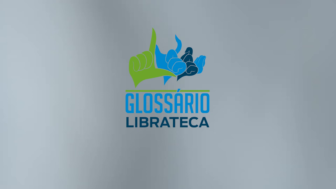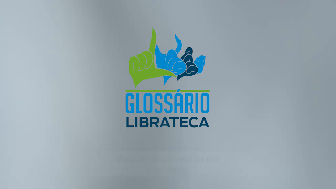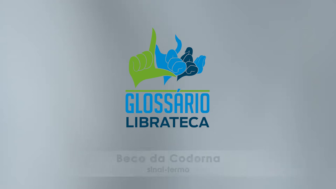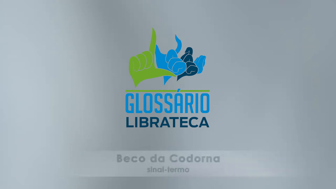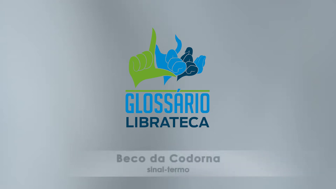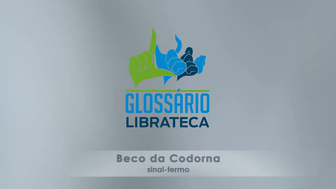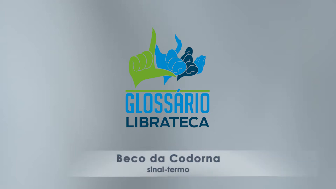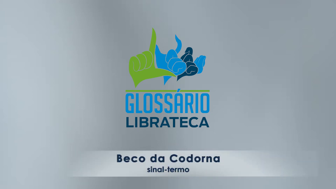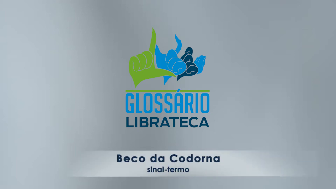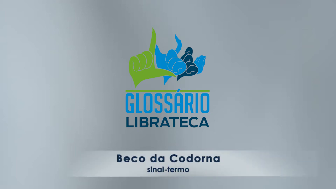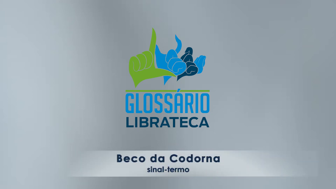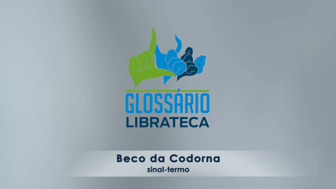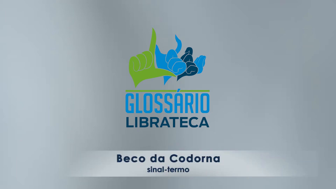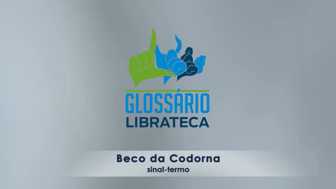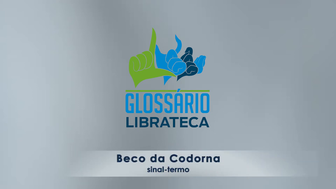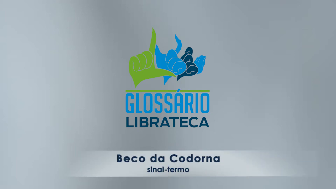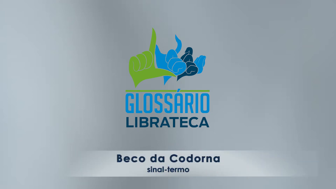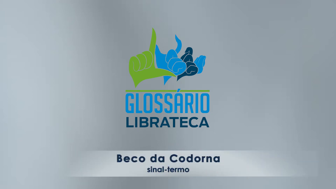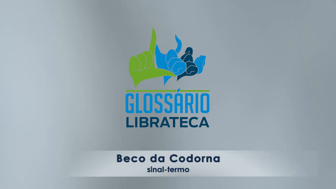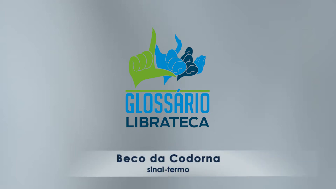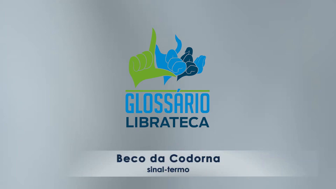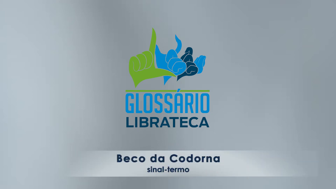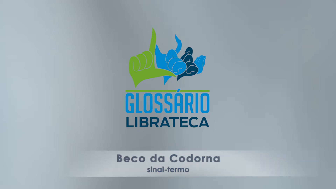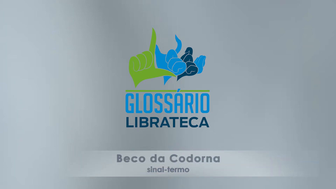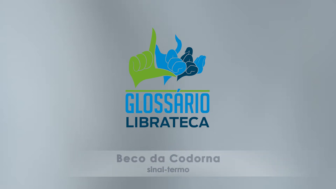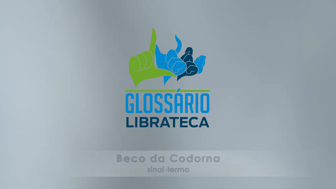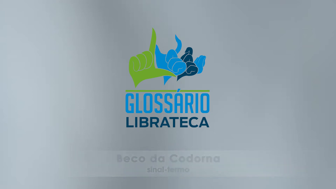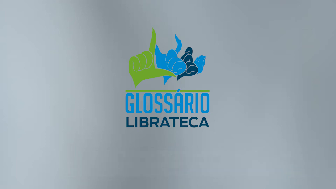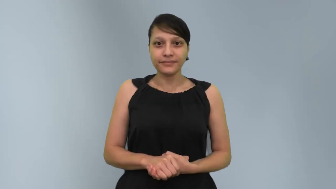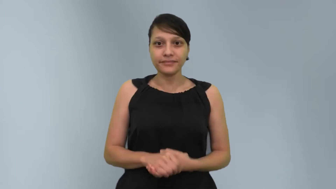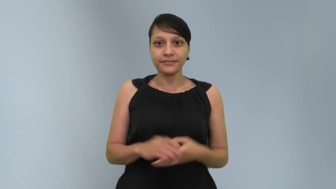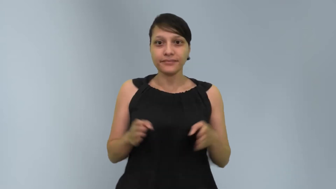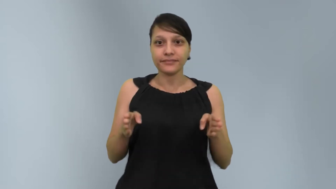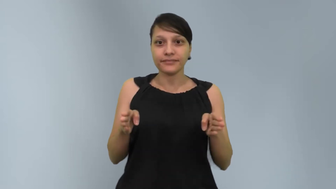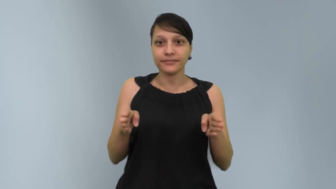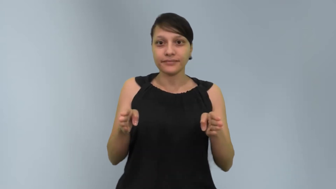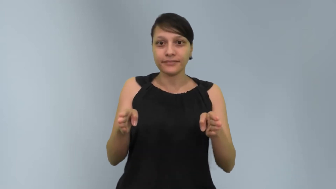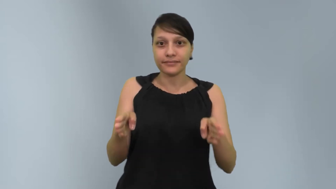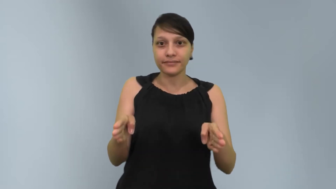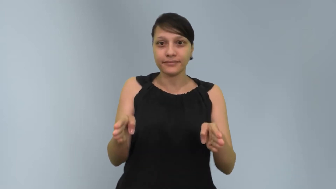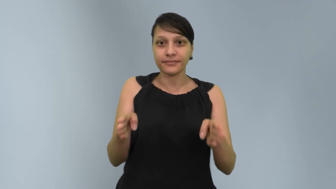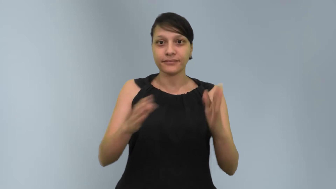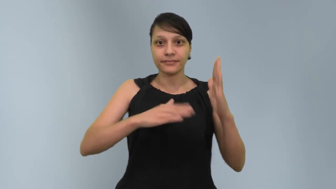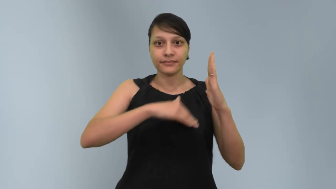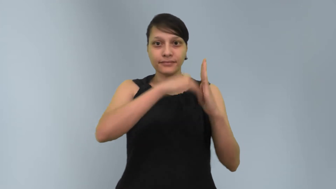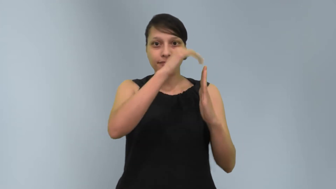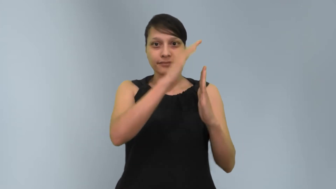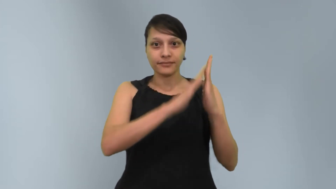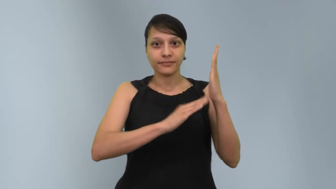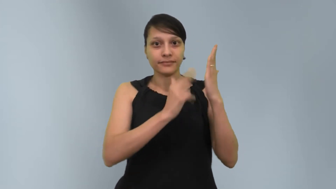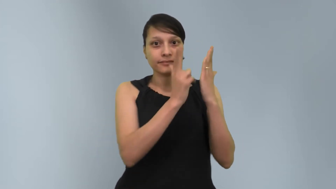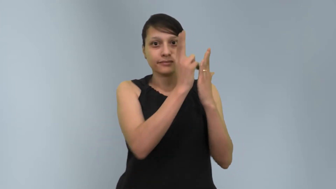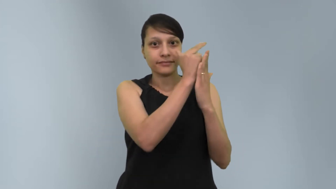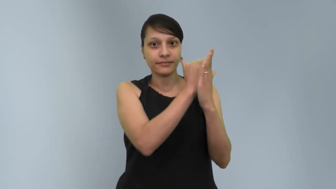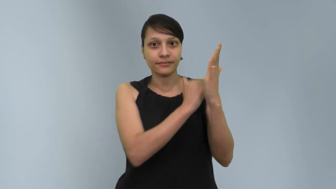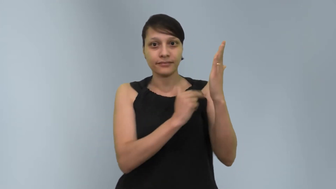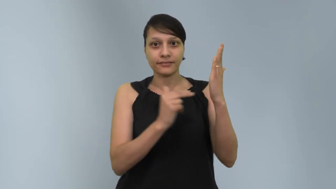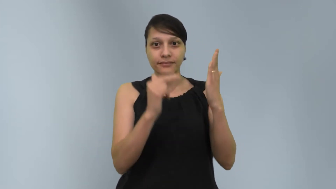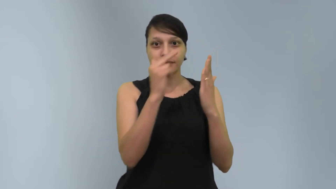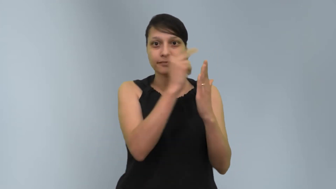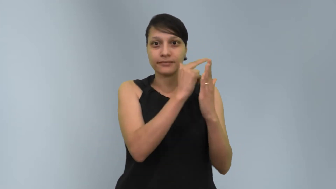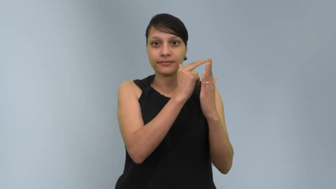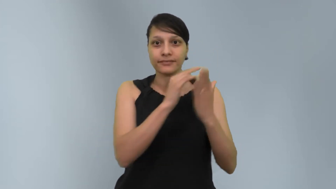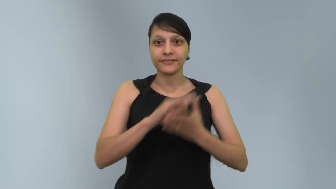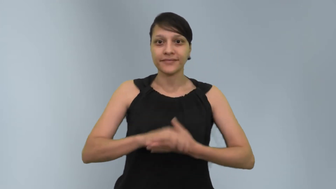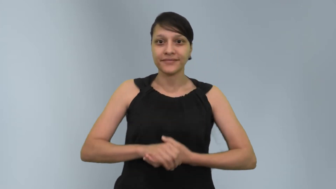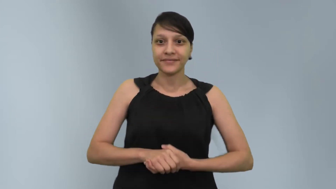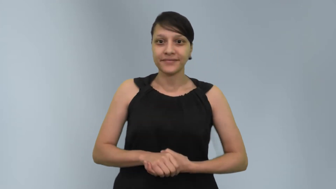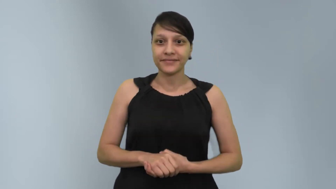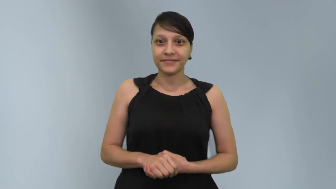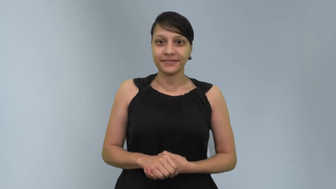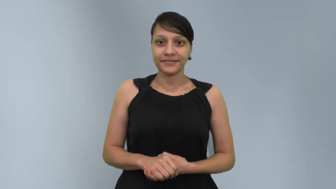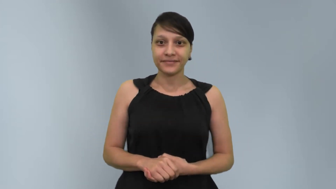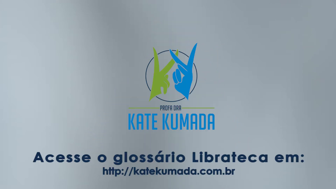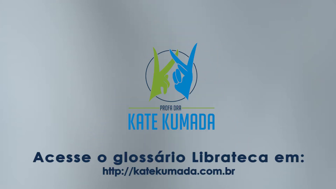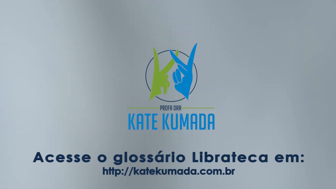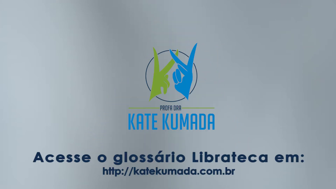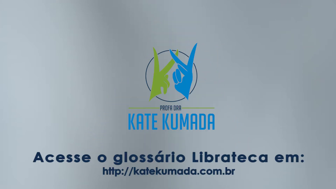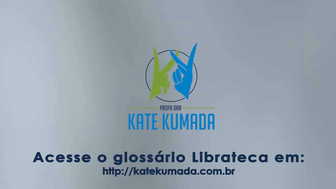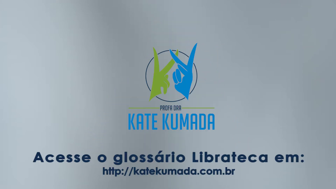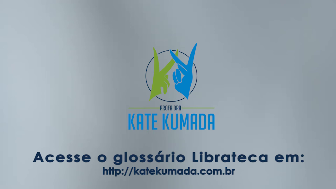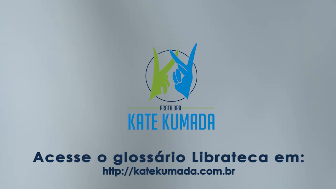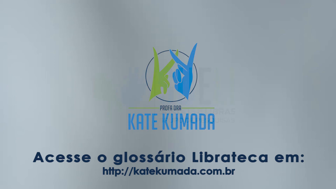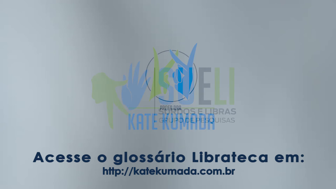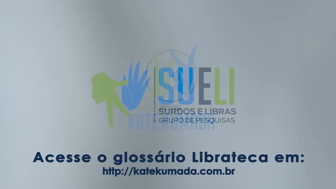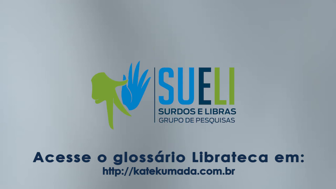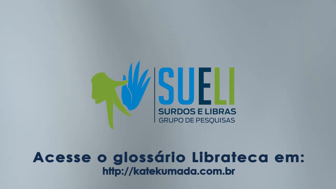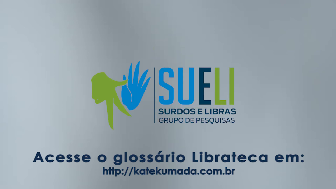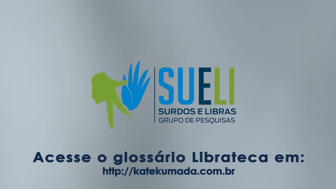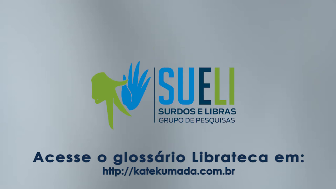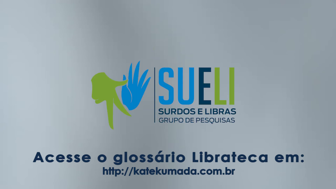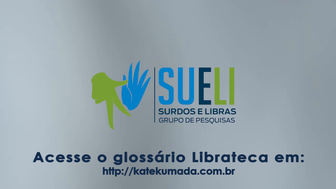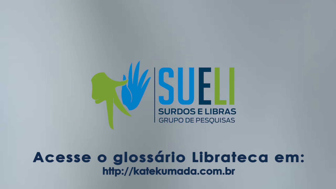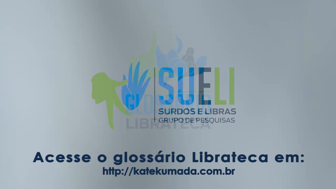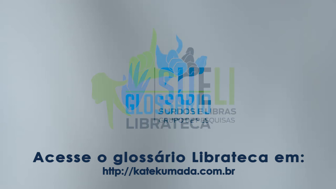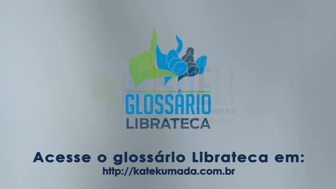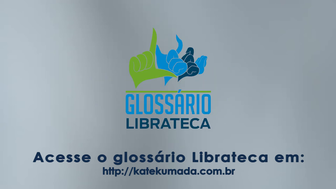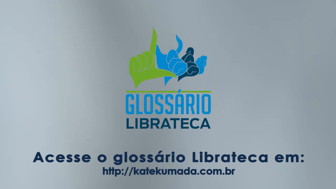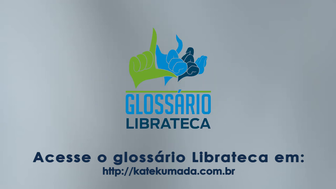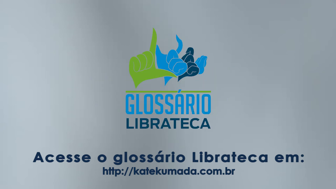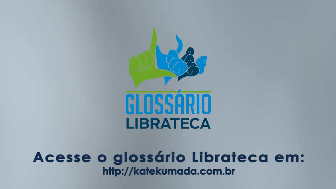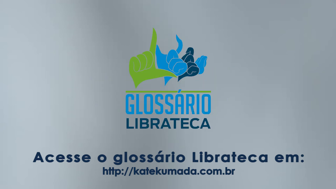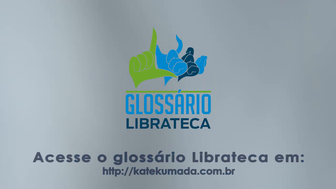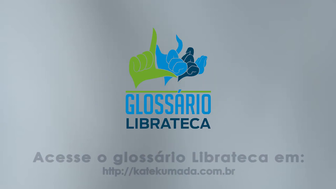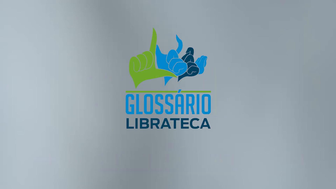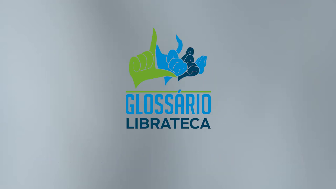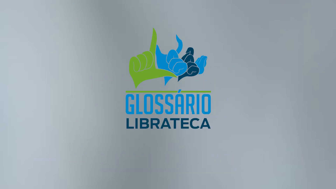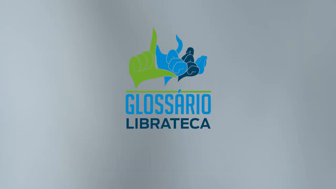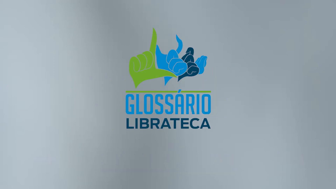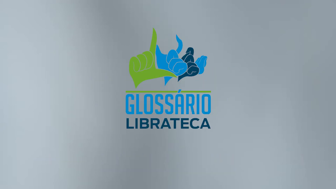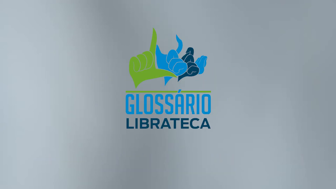Beco da Codorna